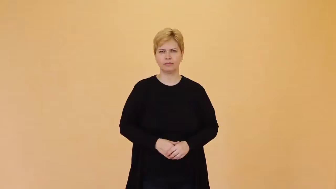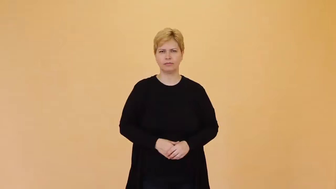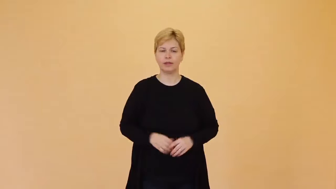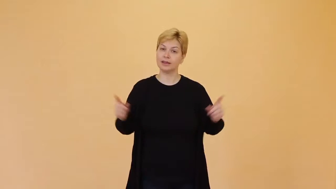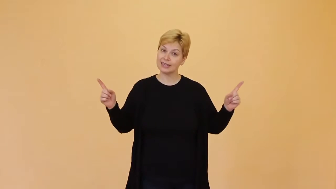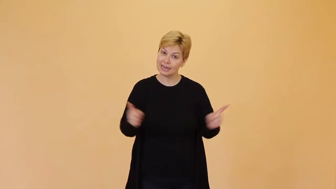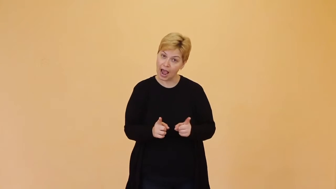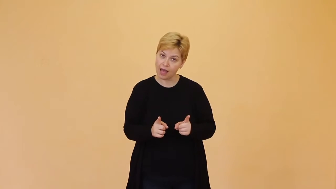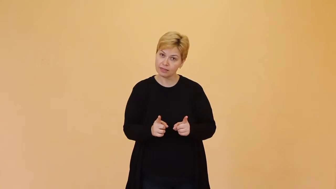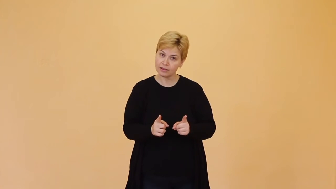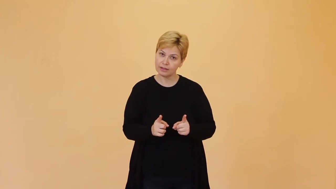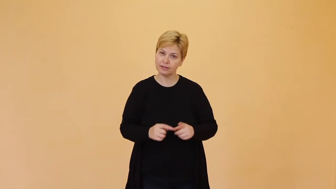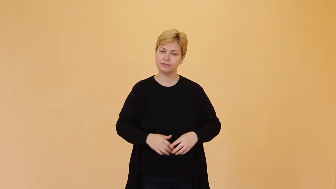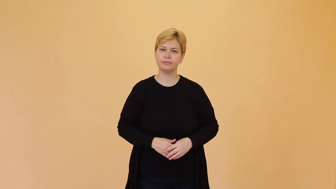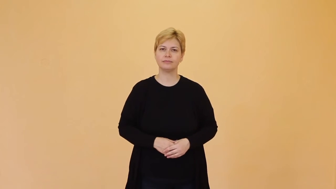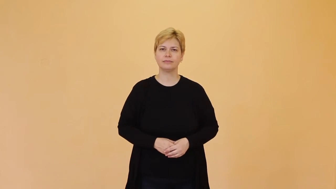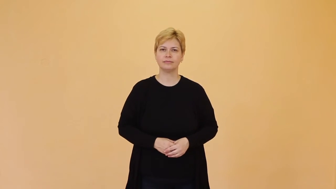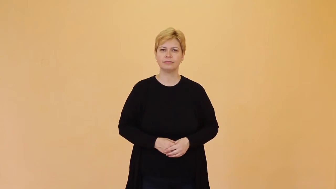krátky